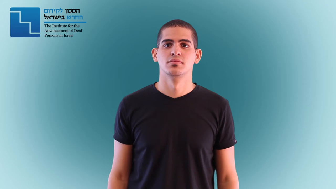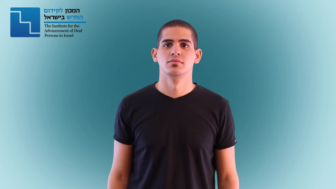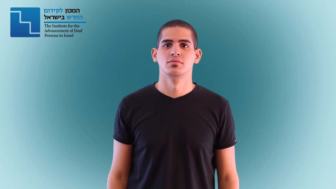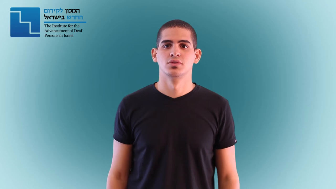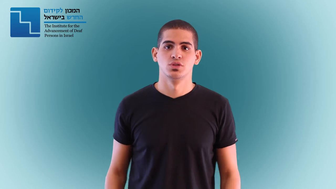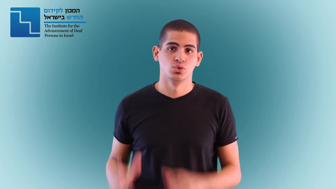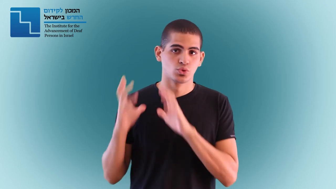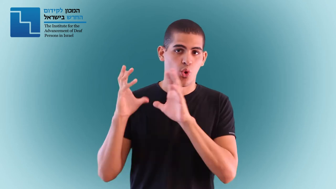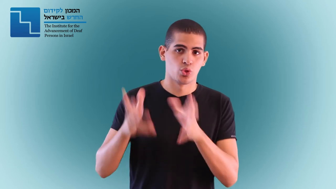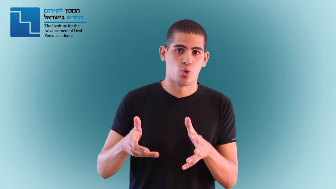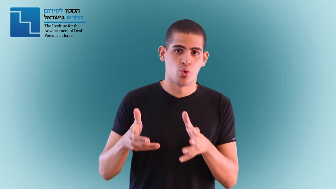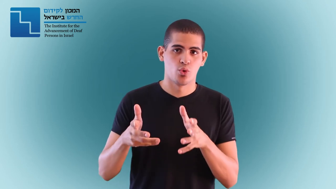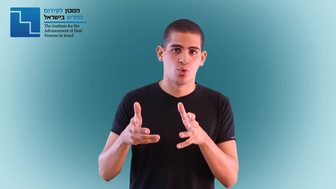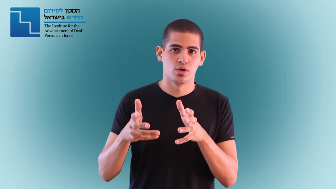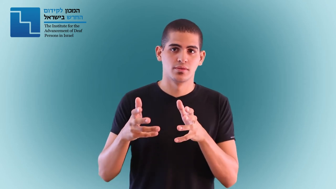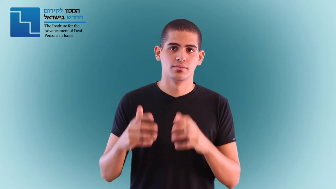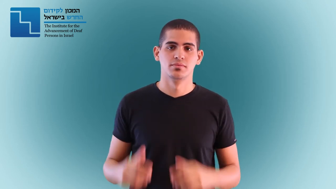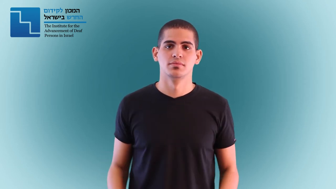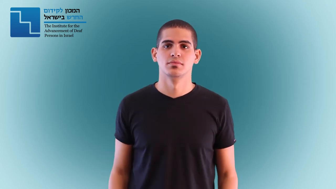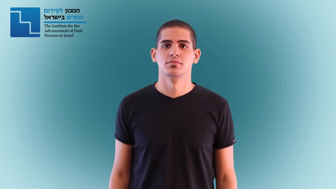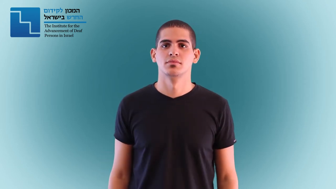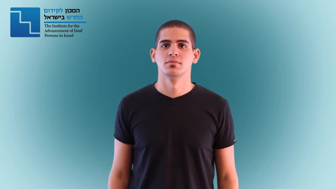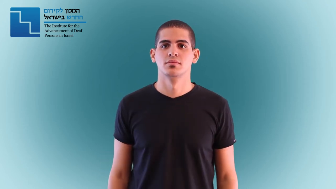ג'ודו